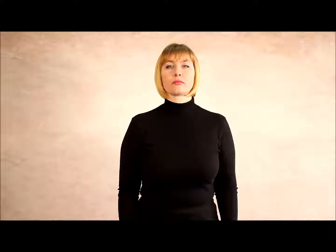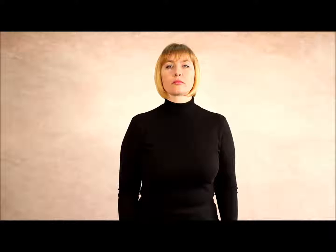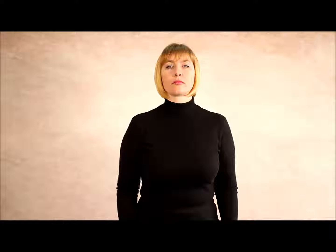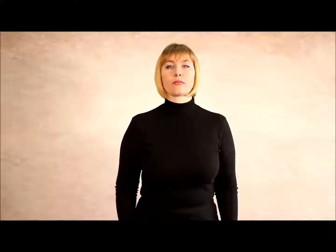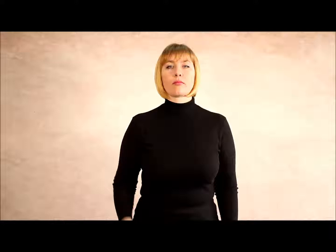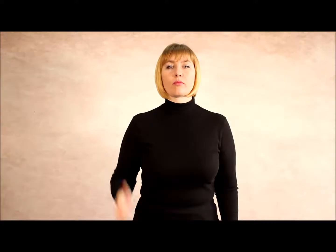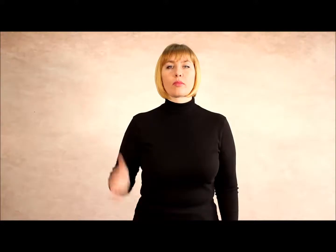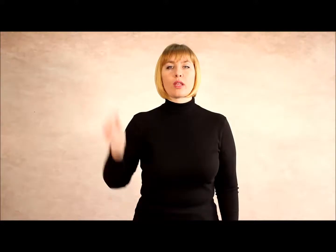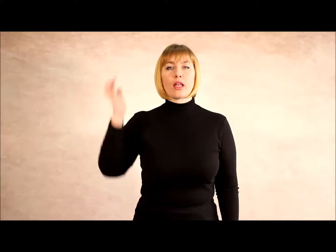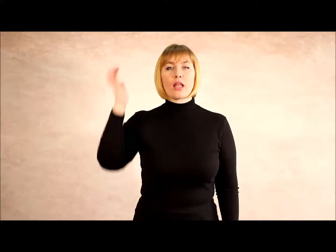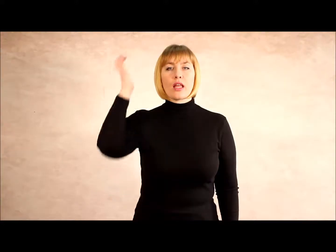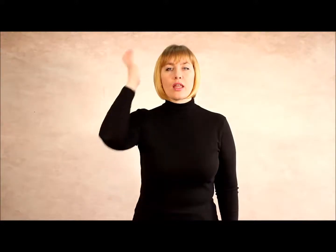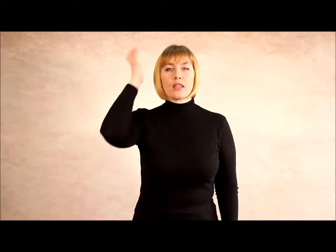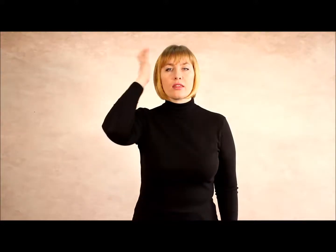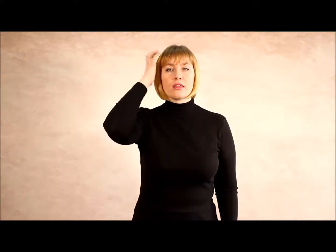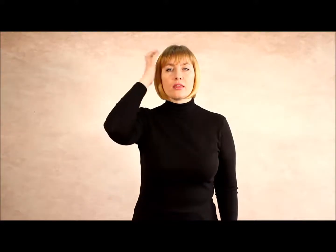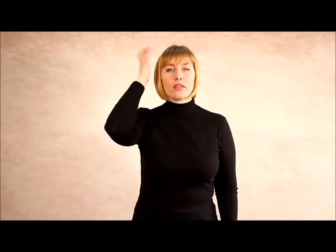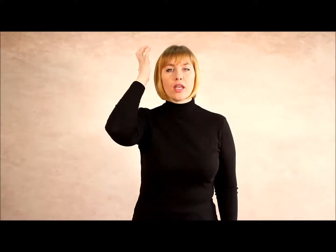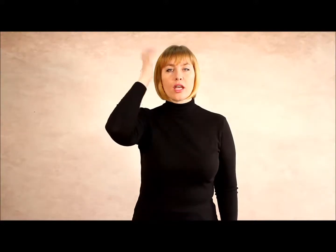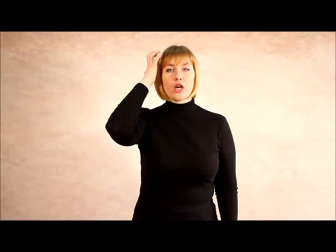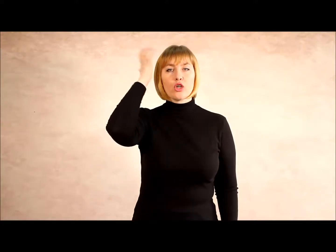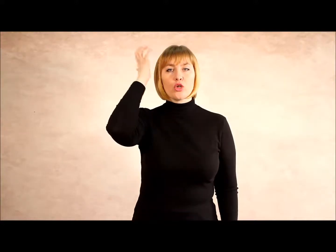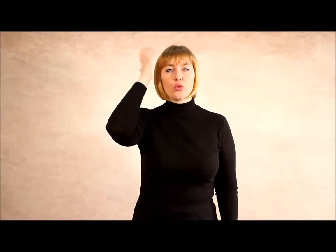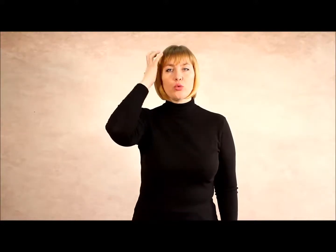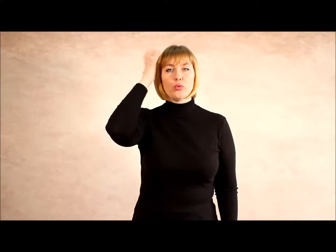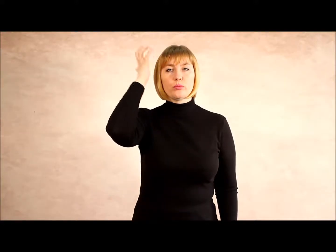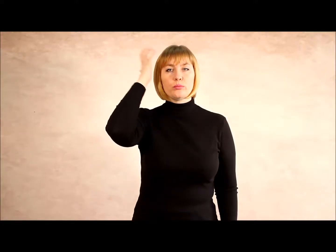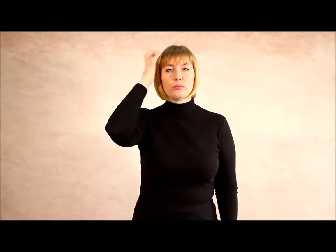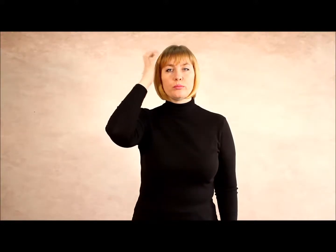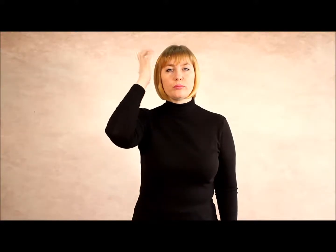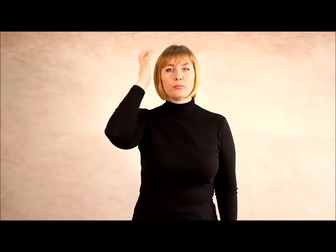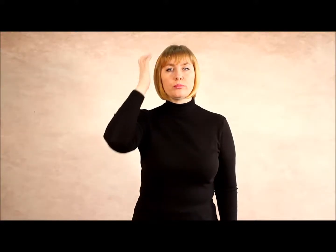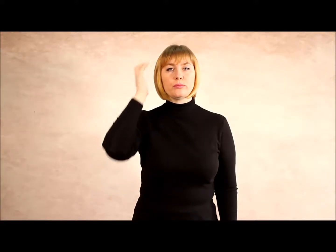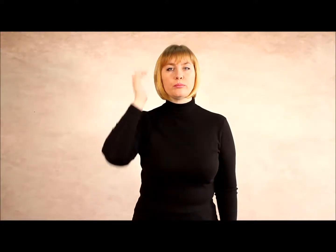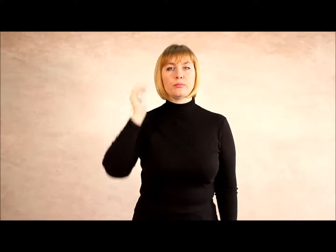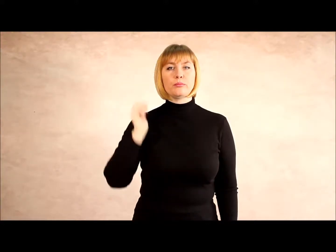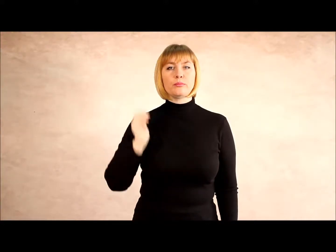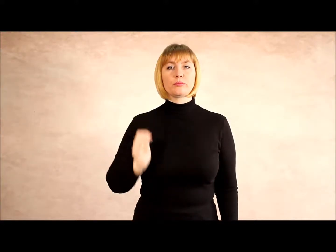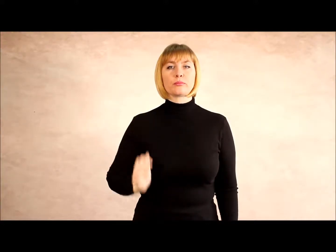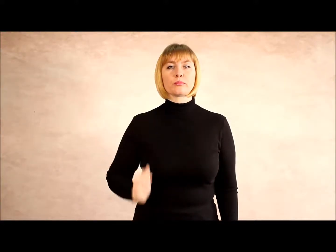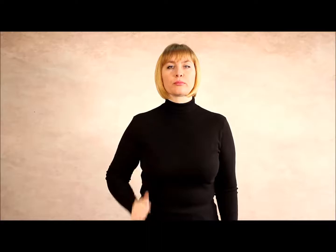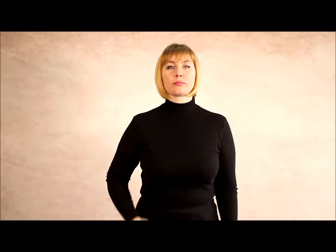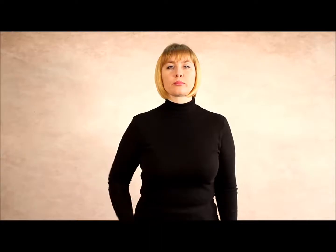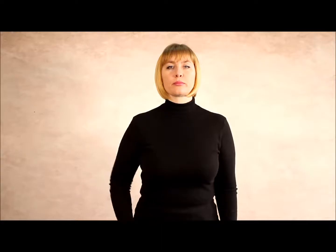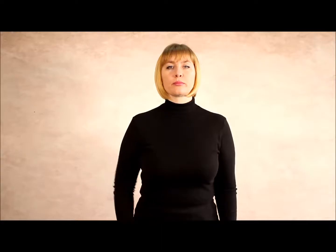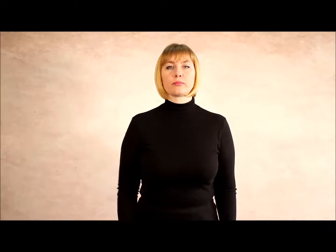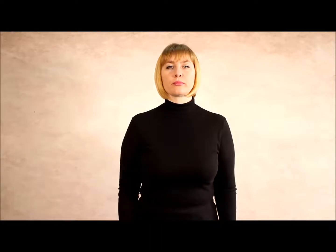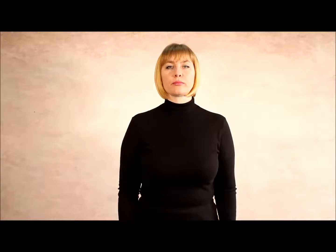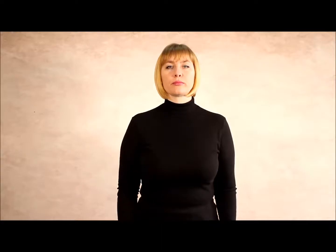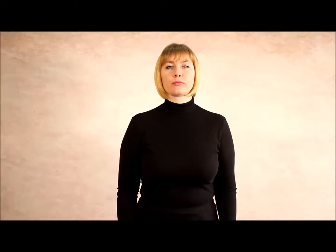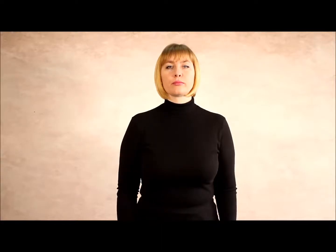Negru